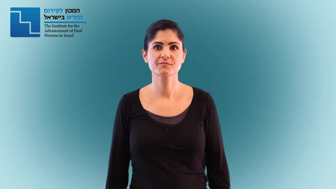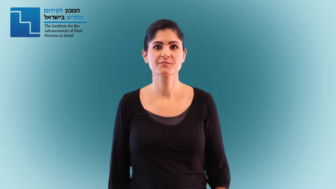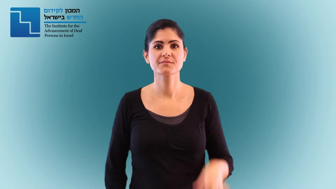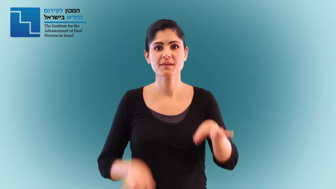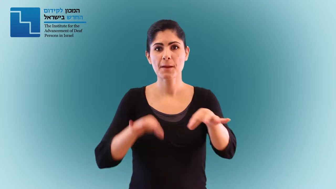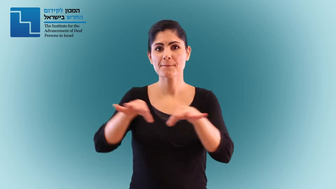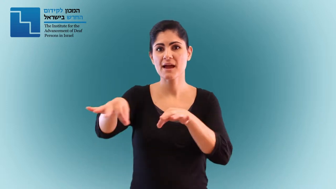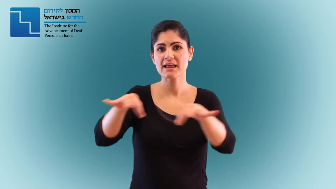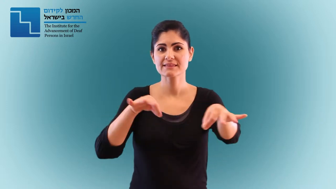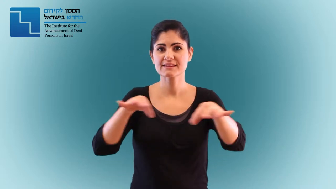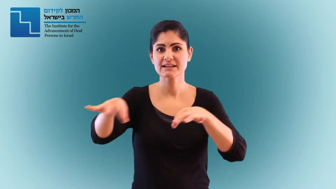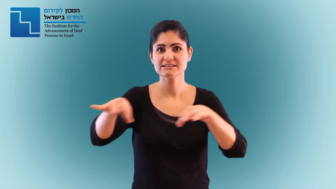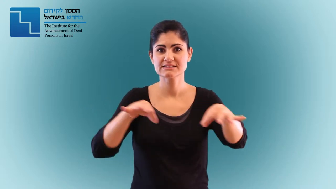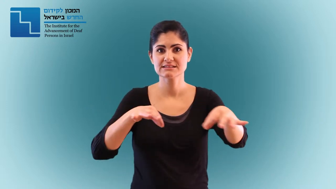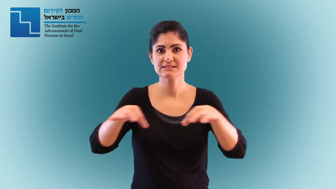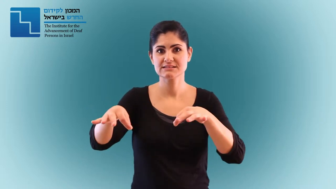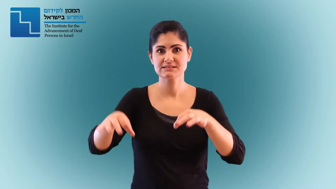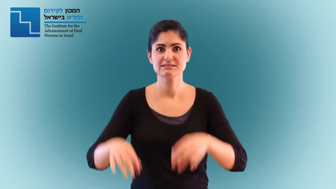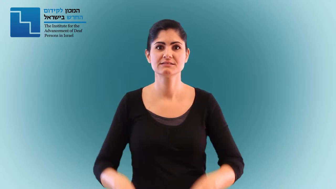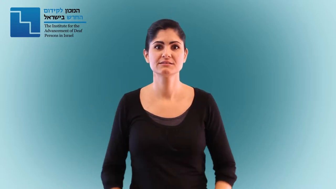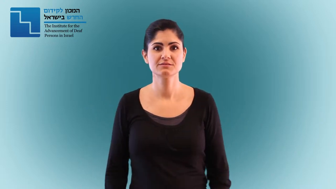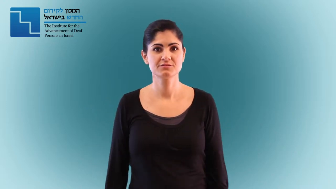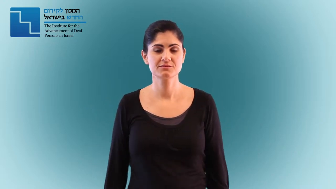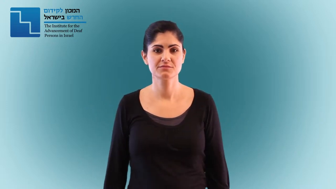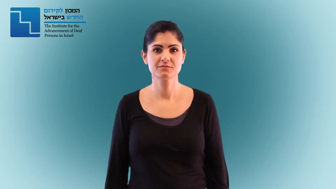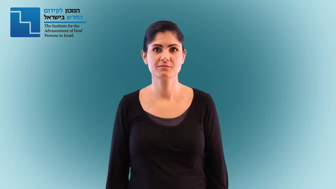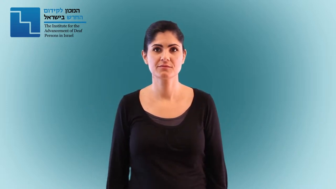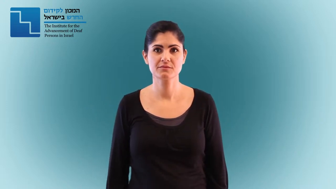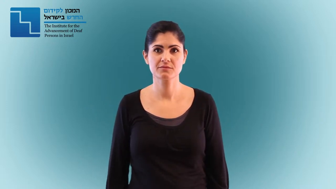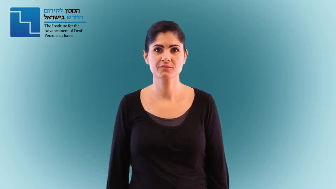מהנדס